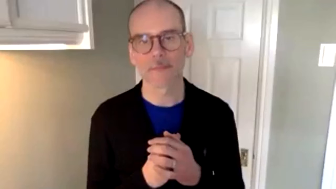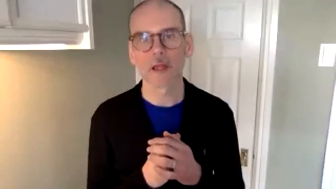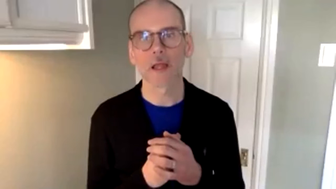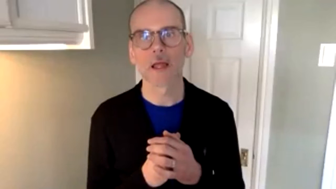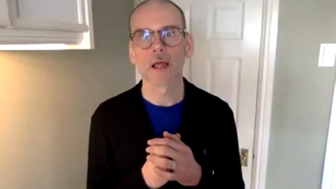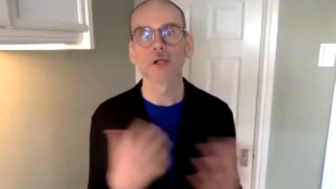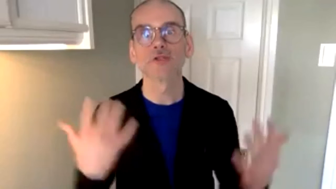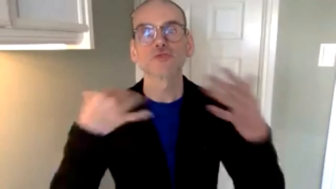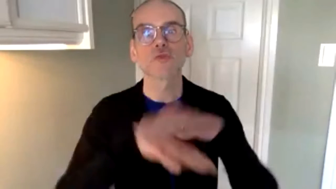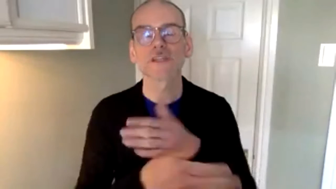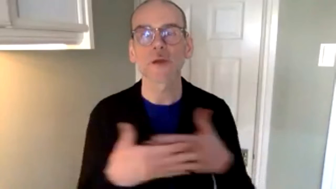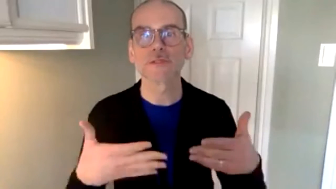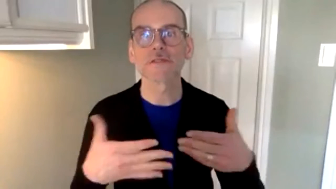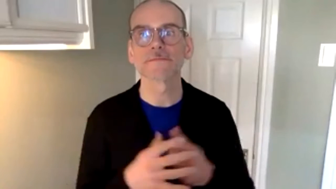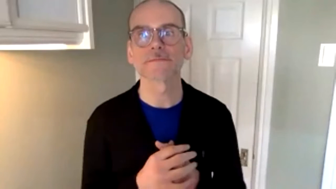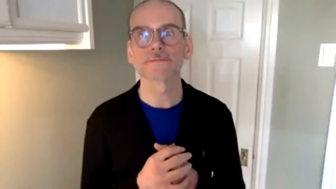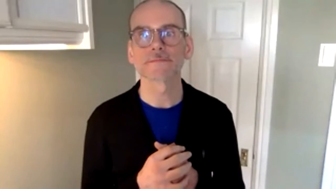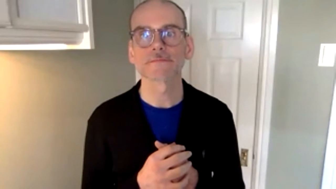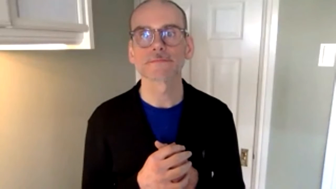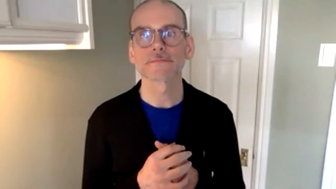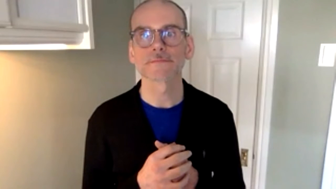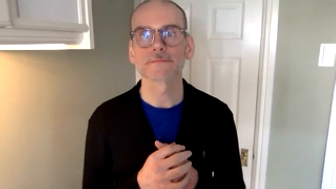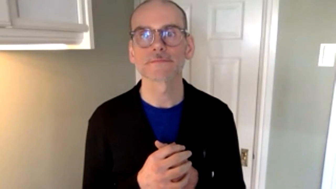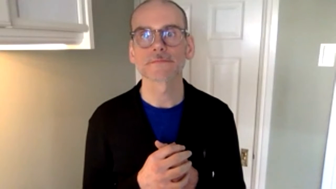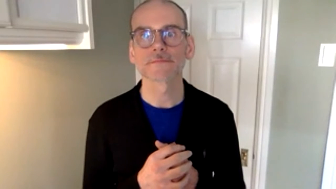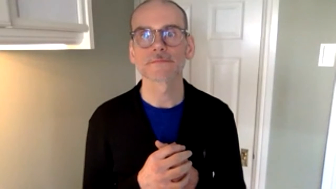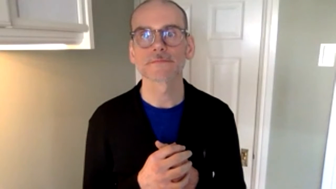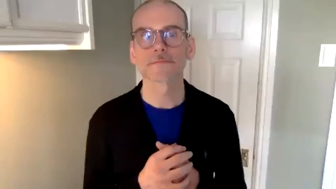Trawsieithu